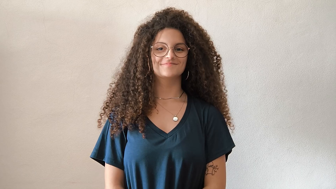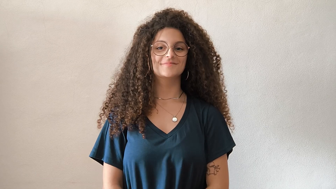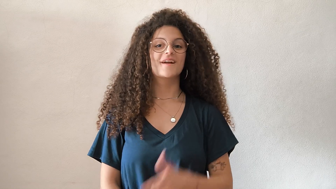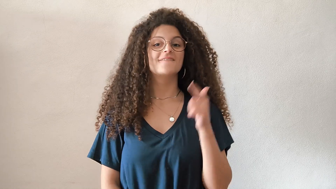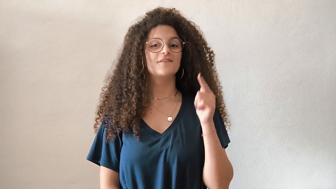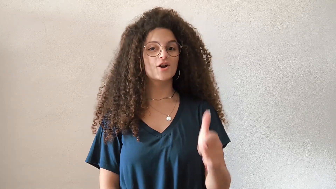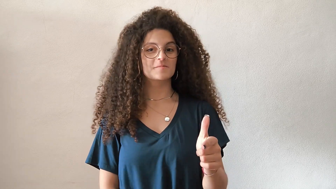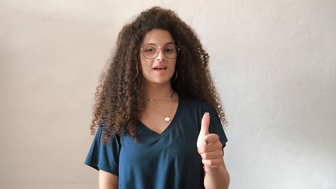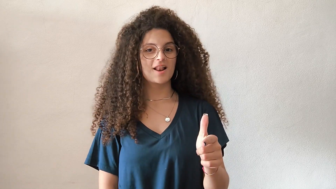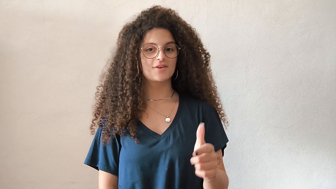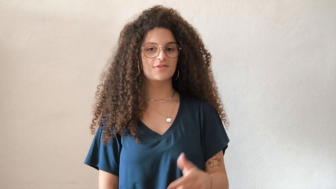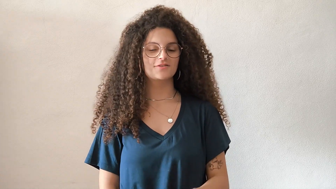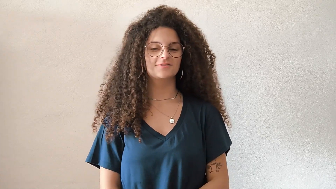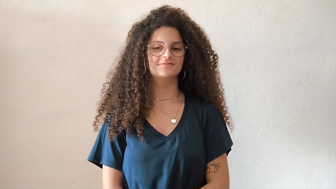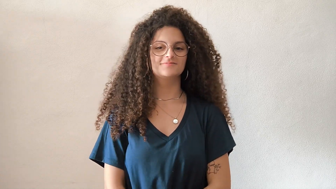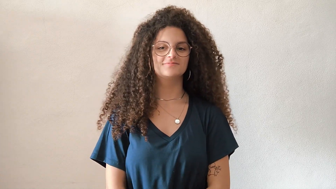Formello